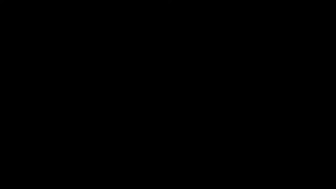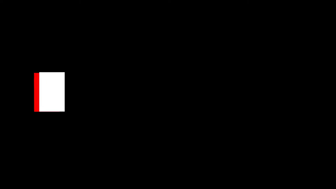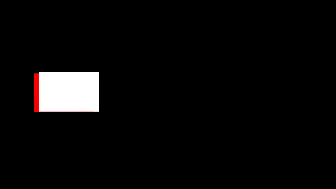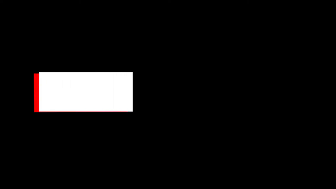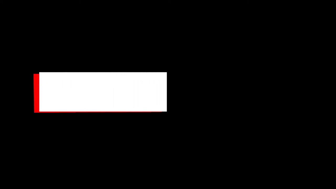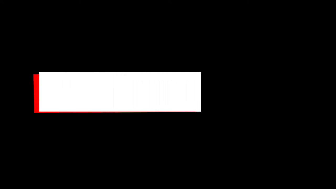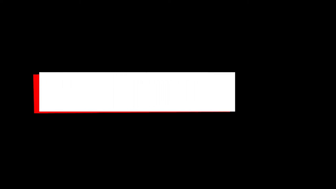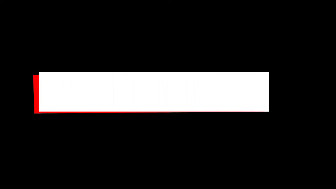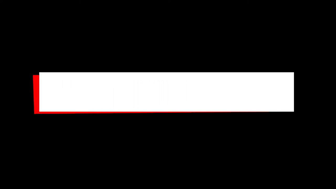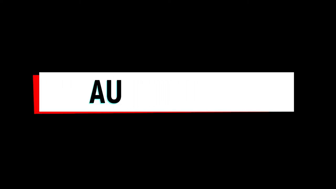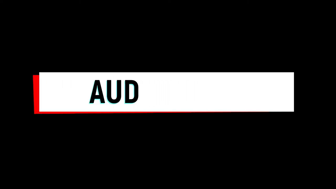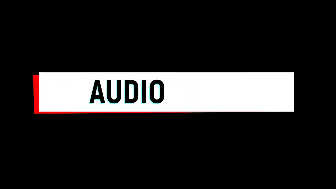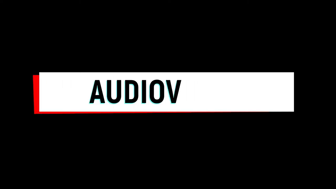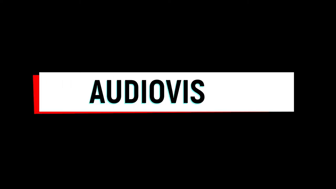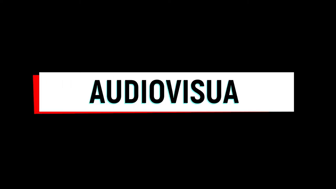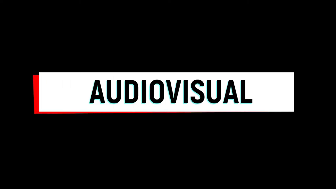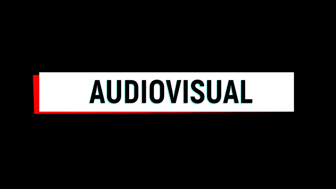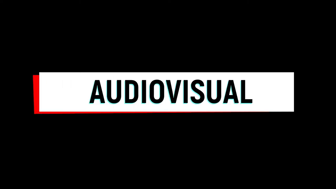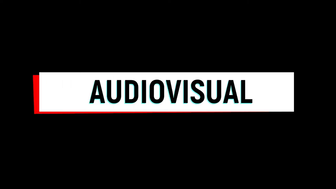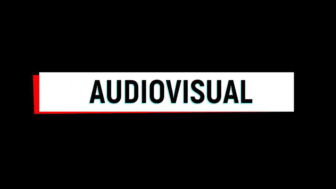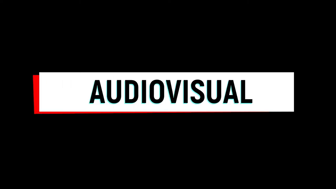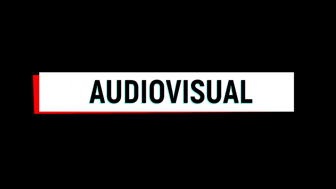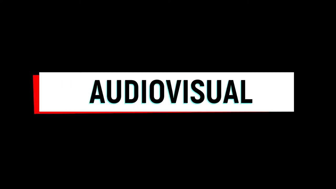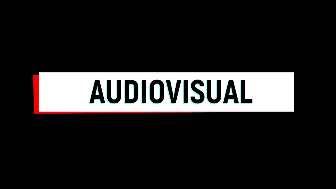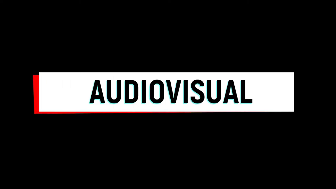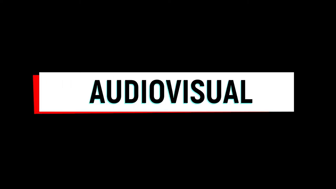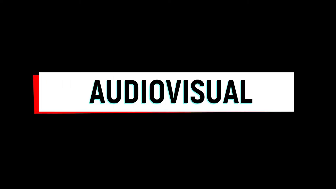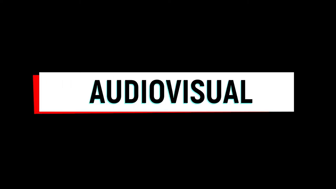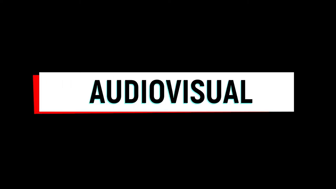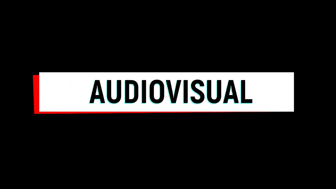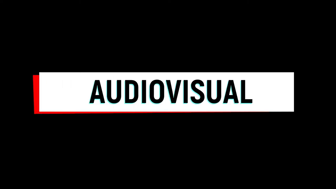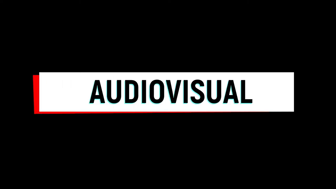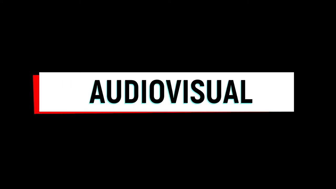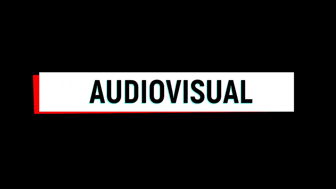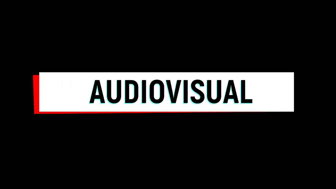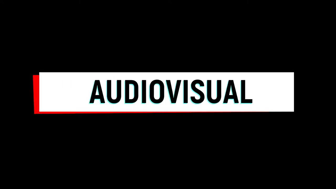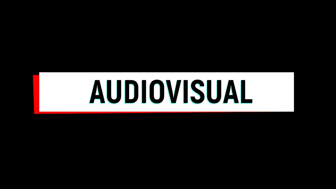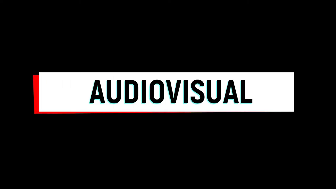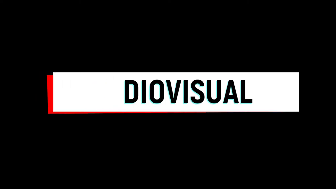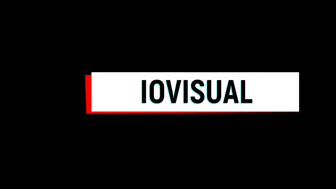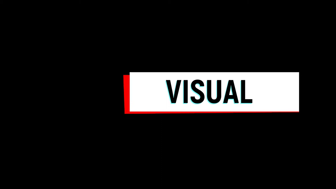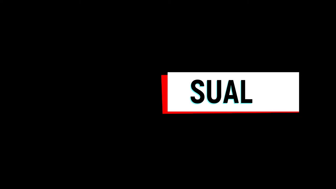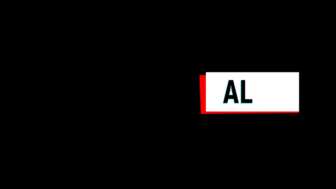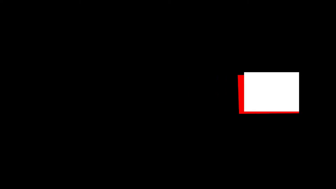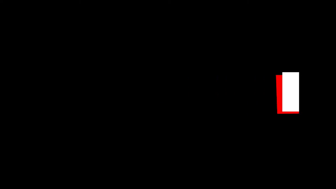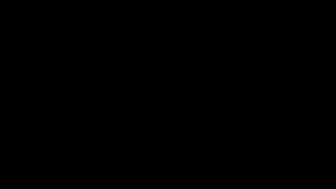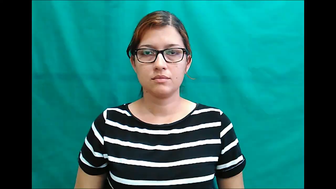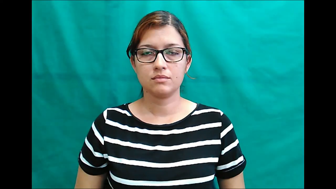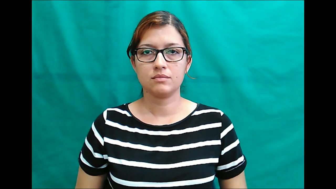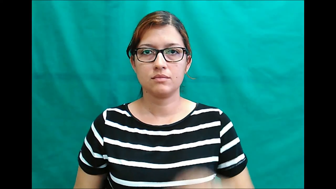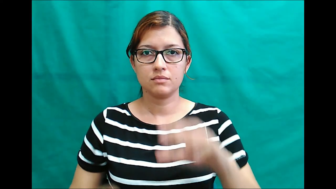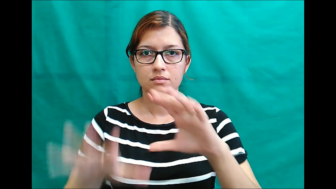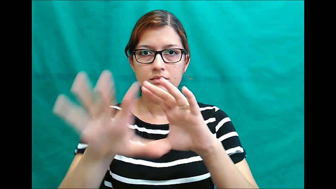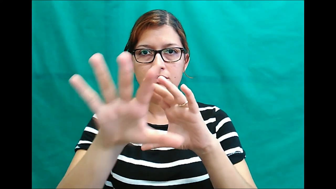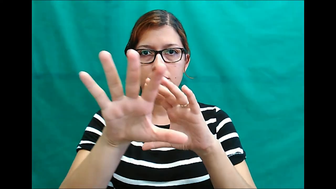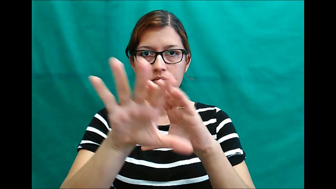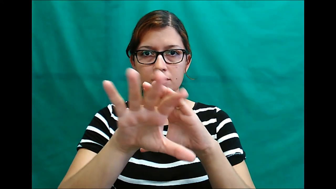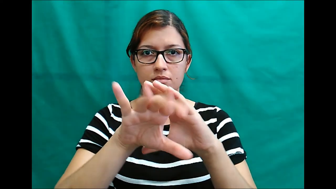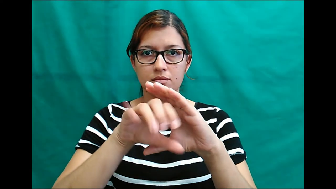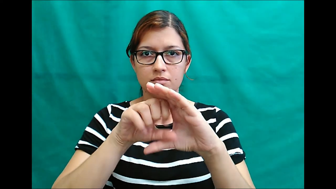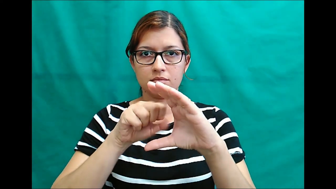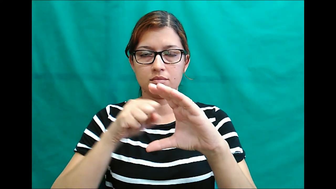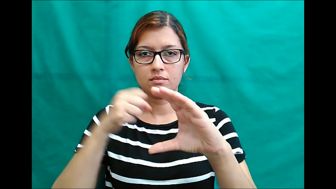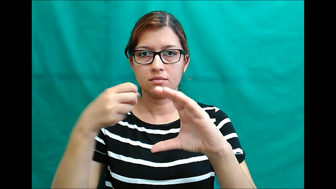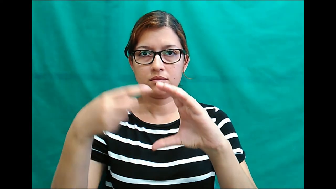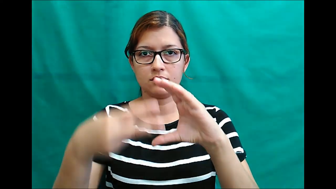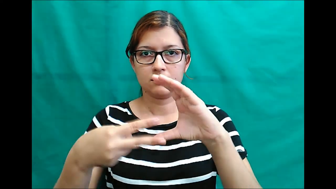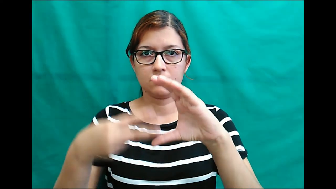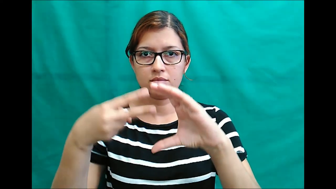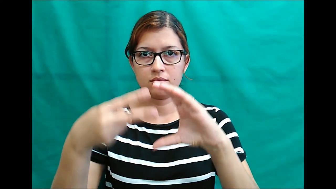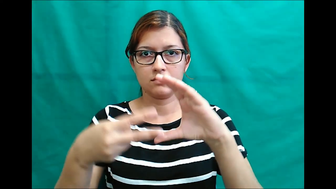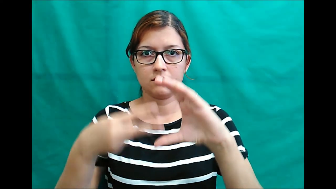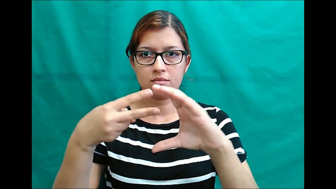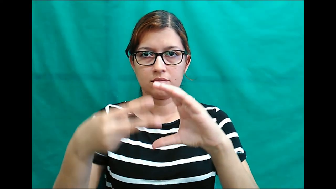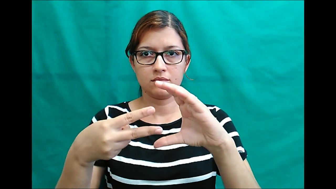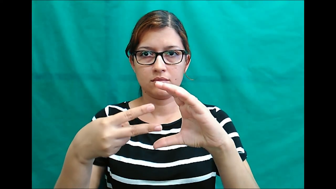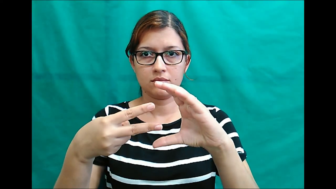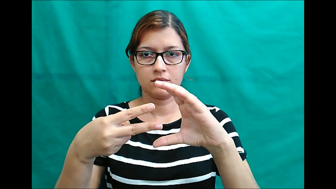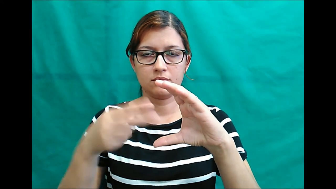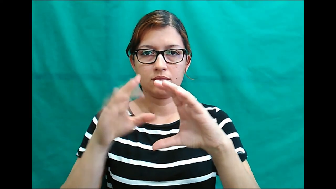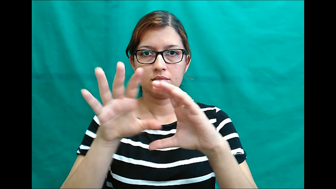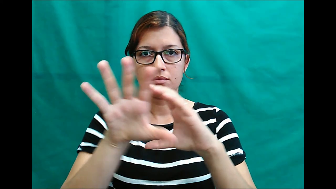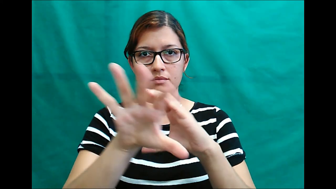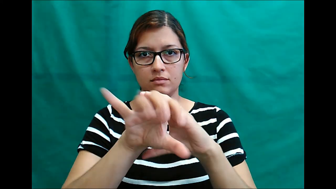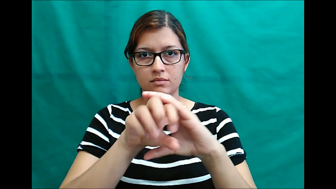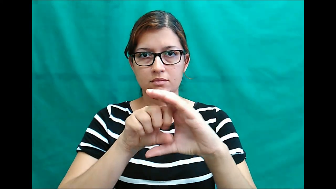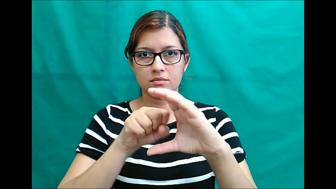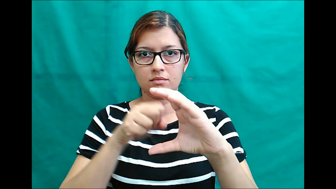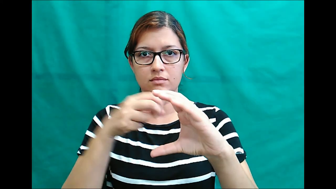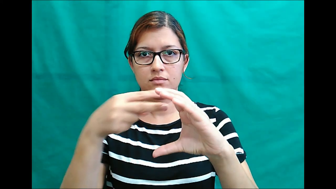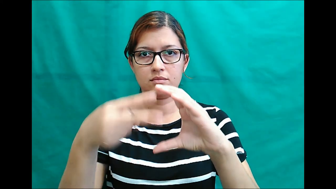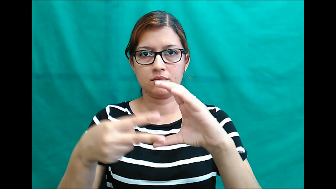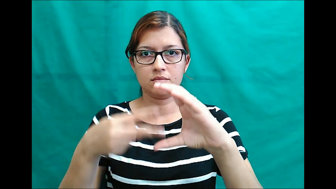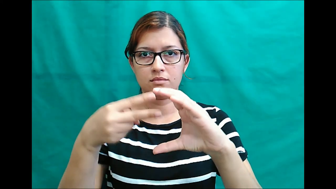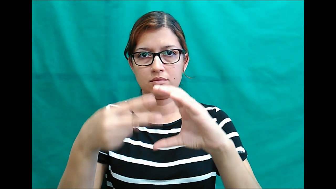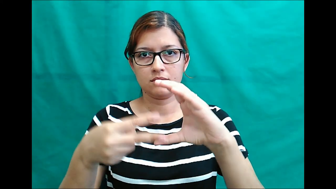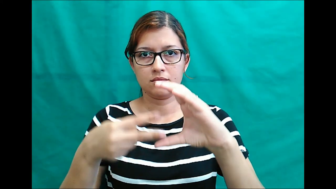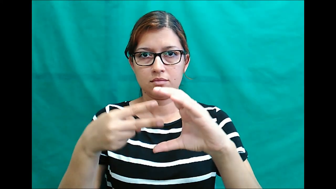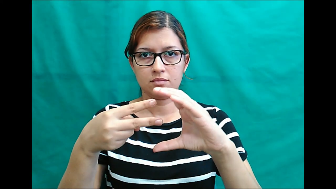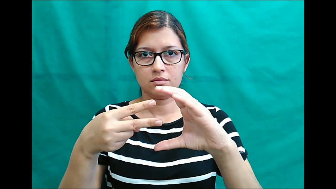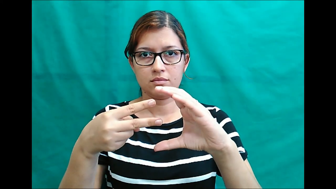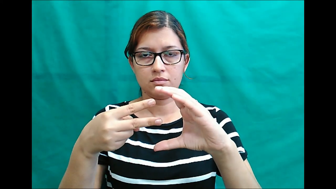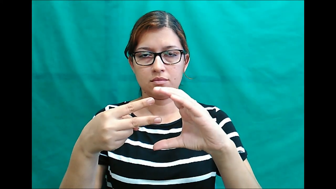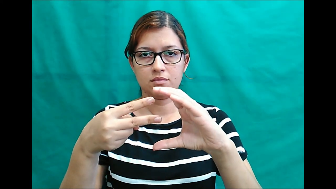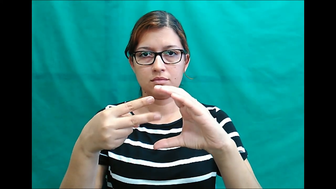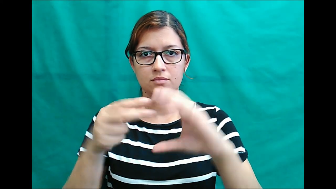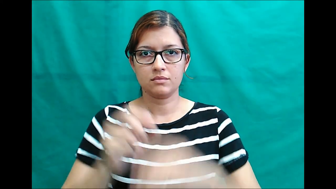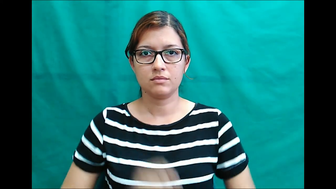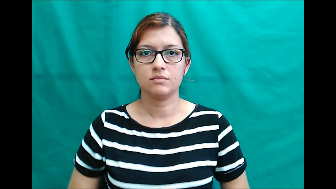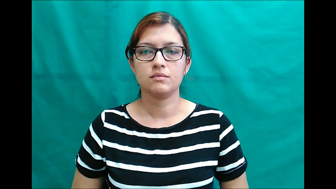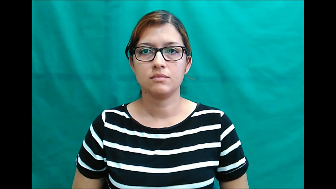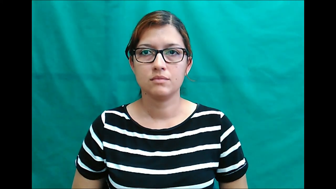AUDIOVISUAL